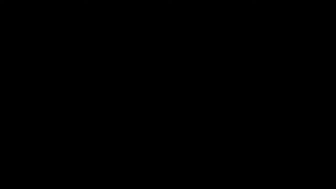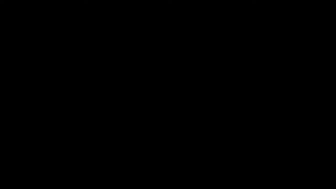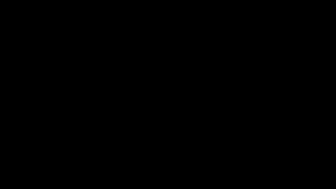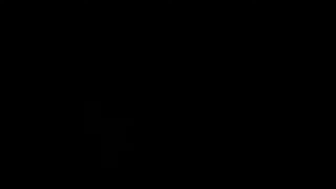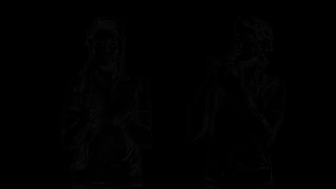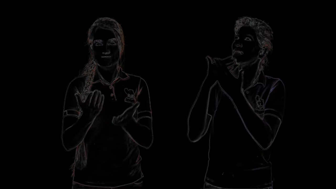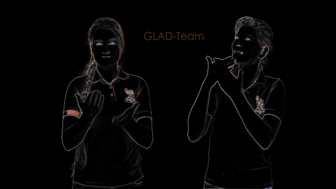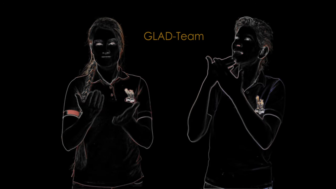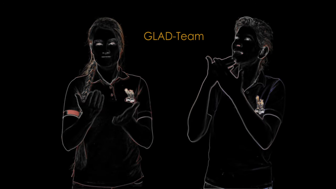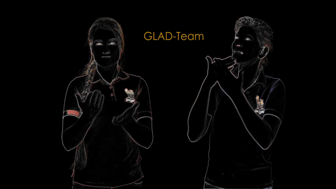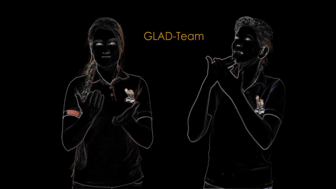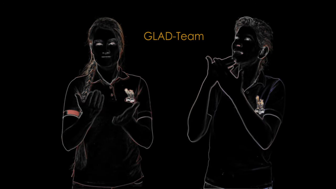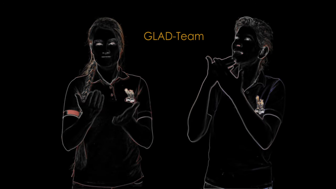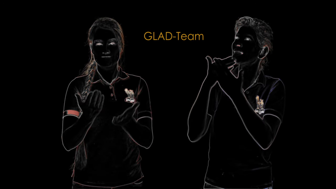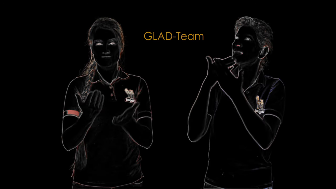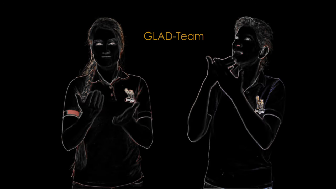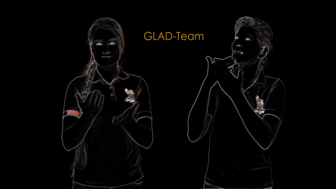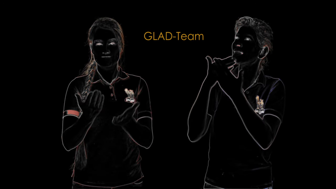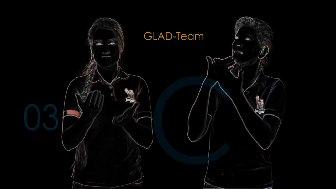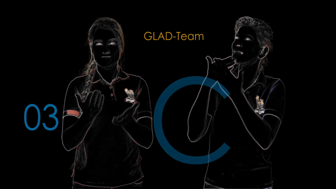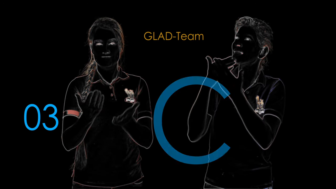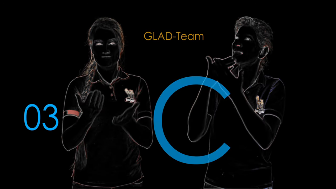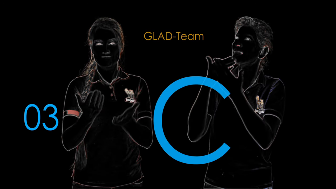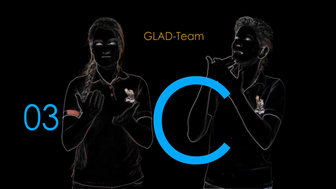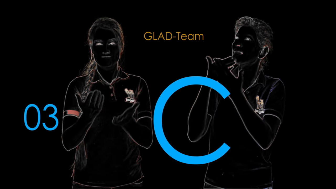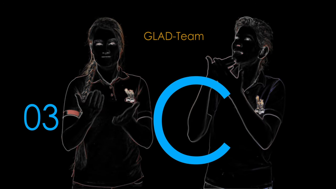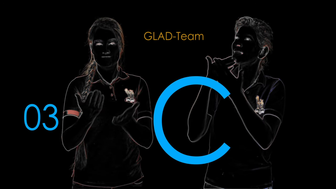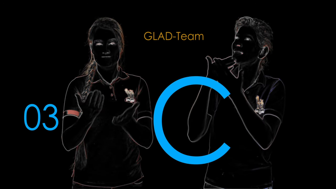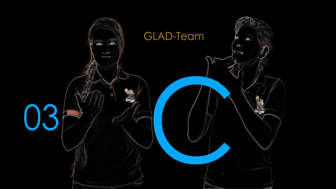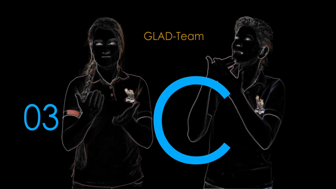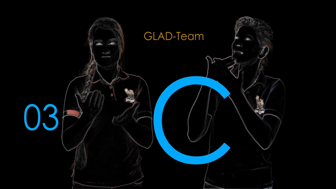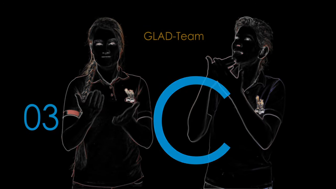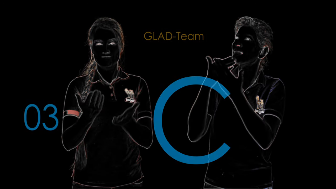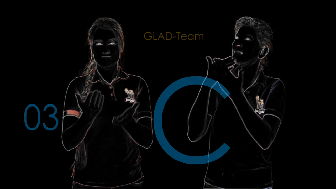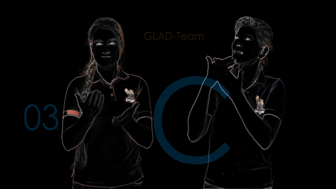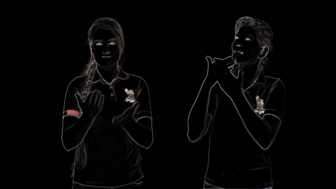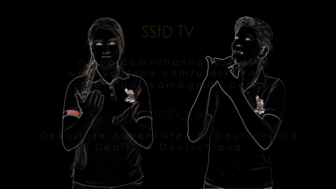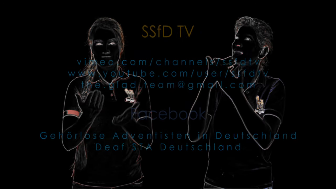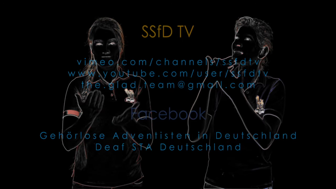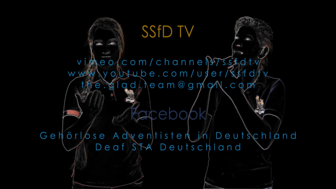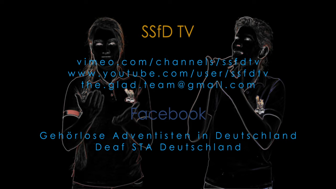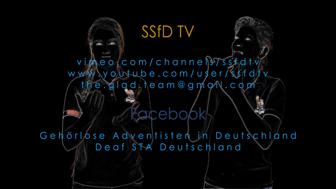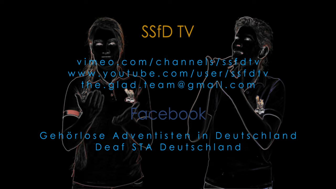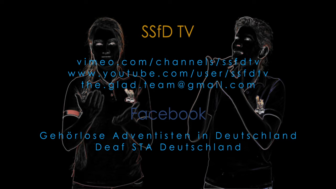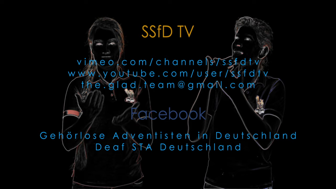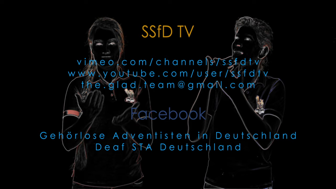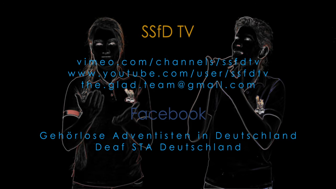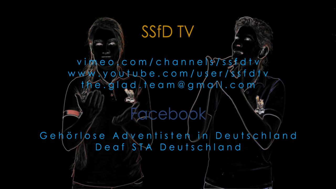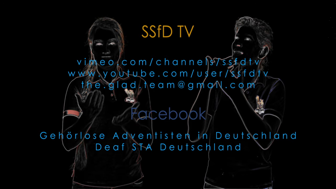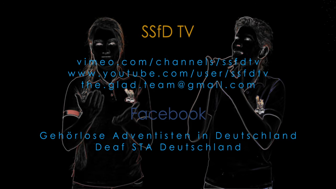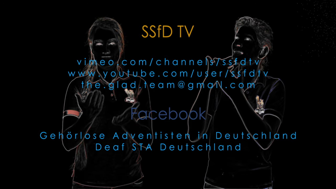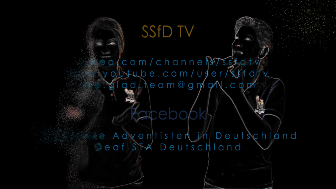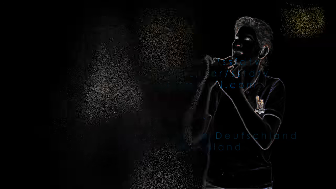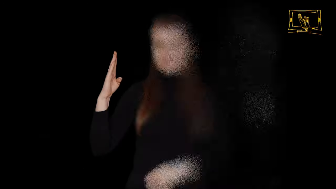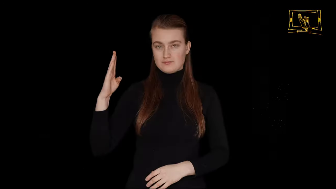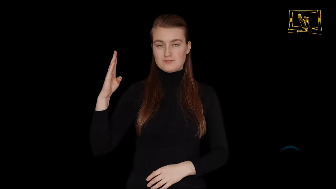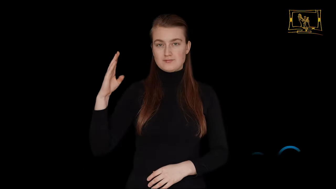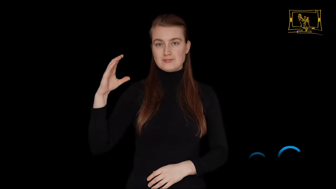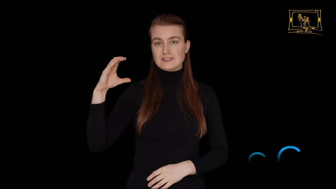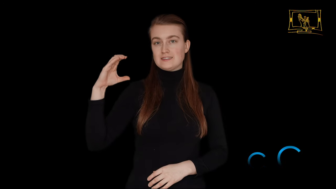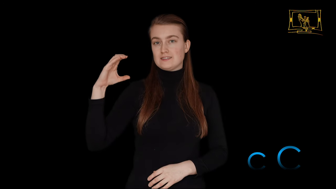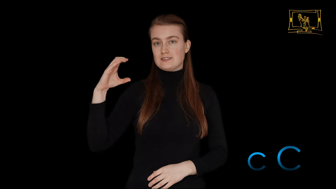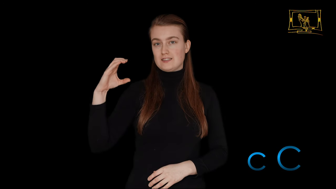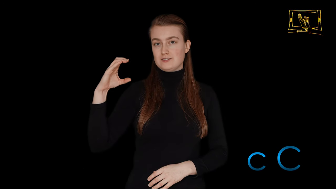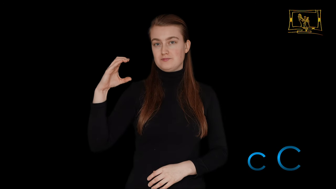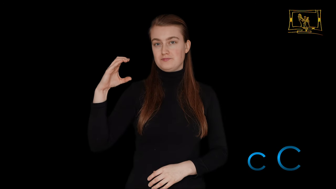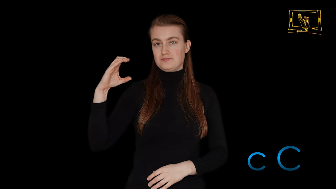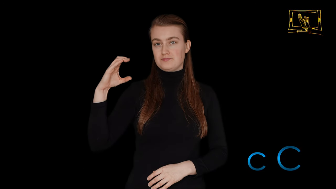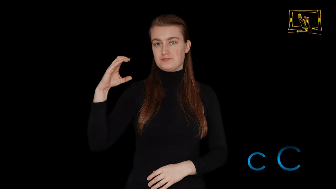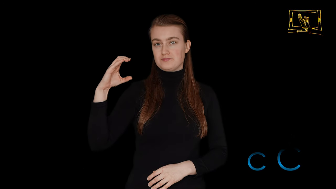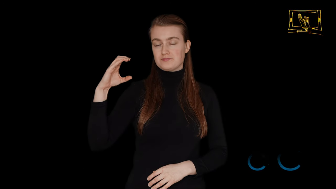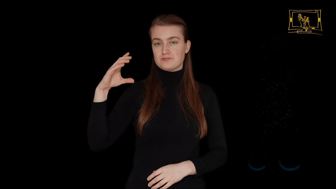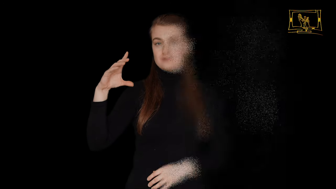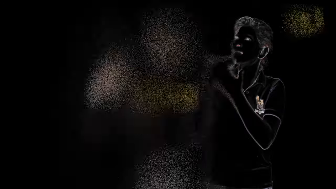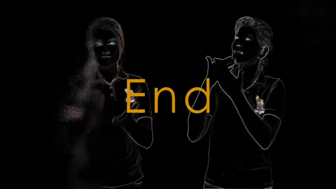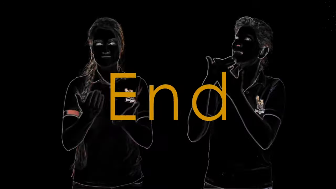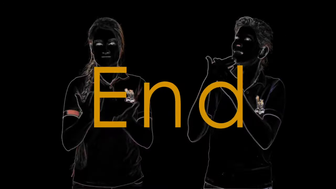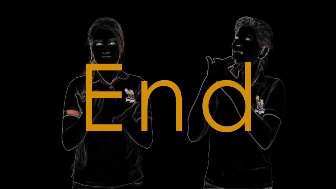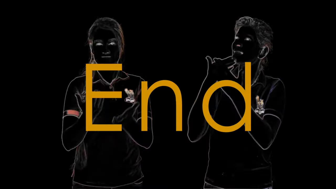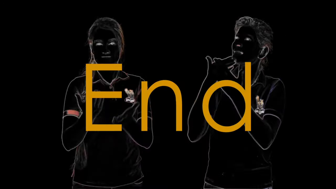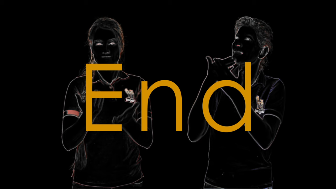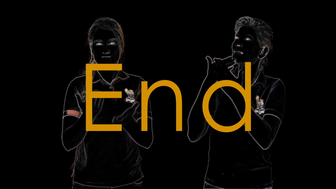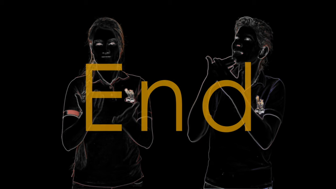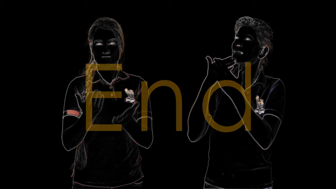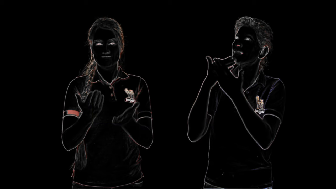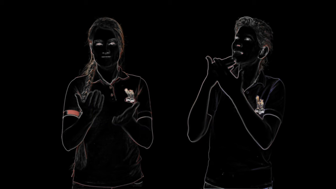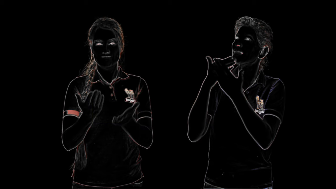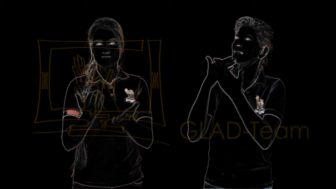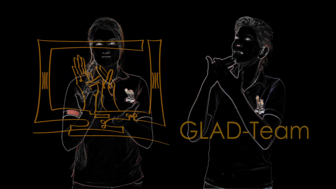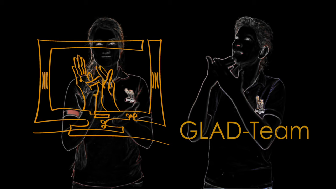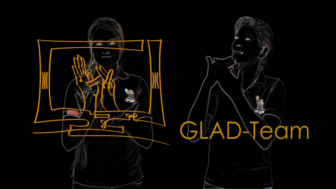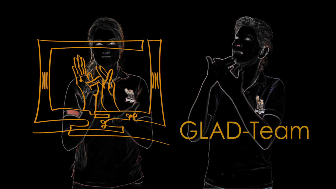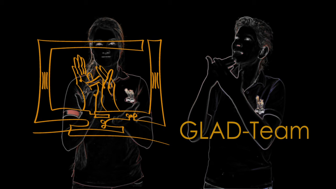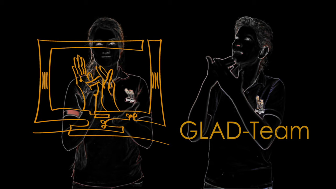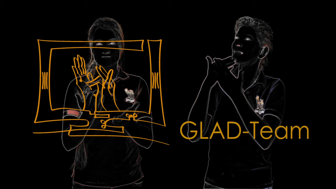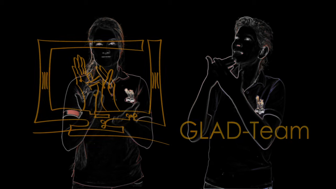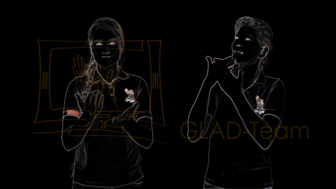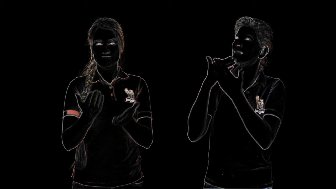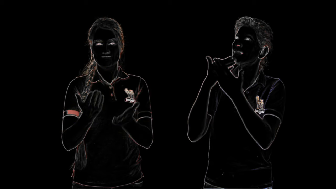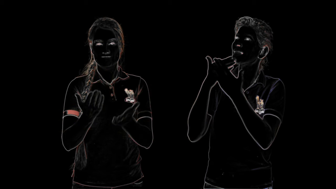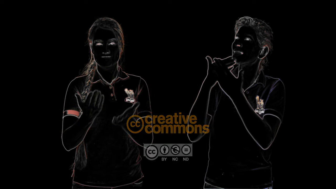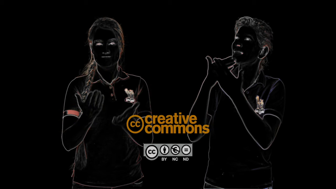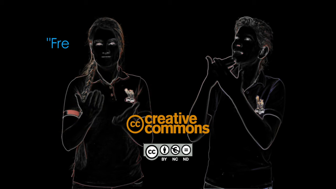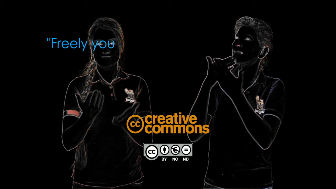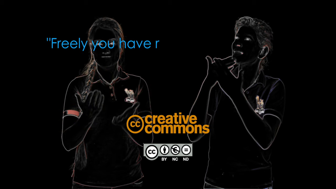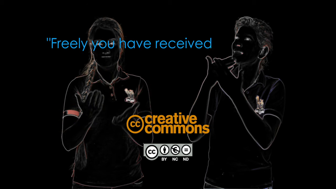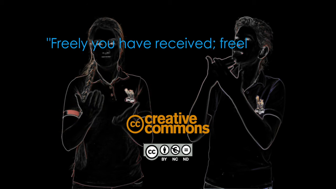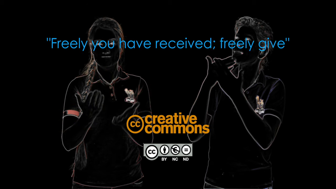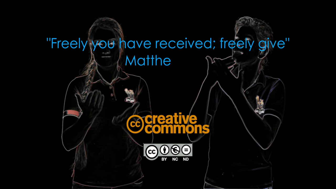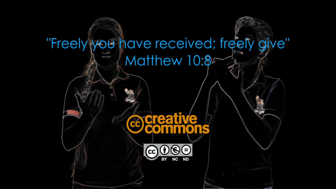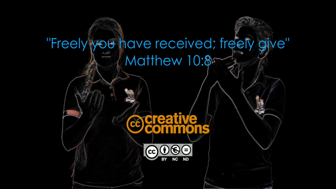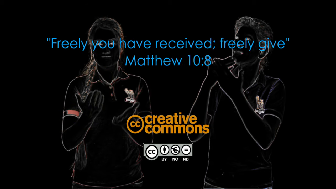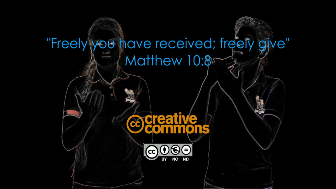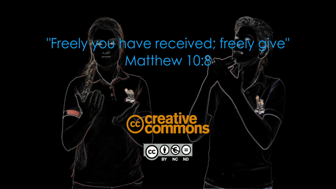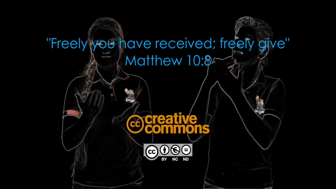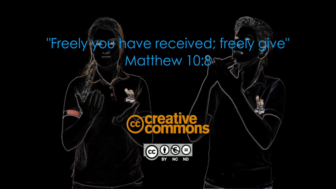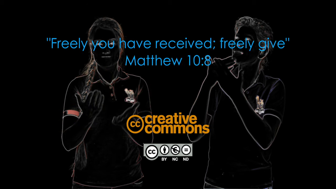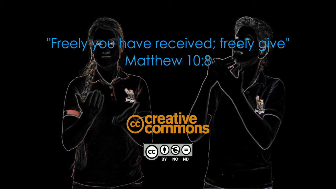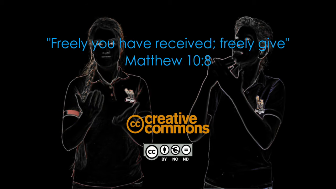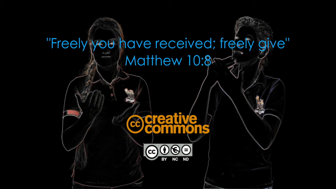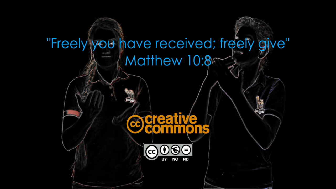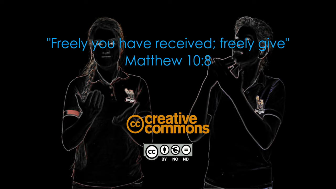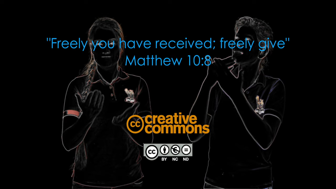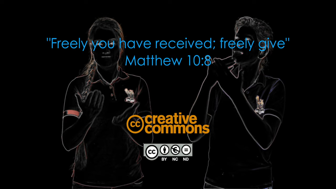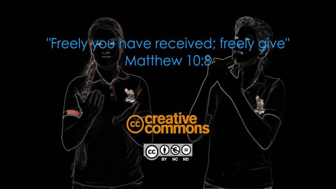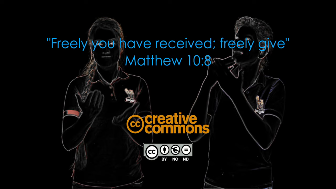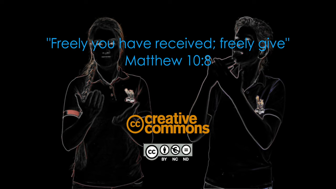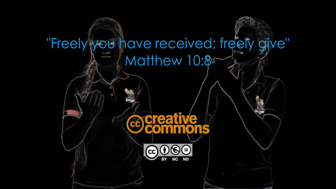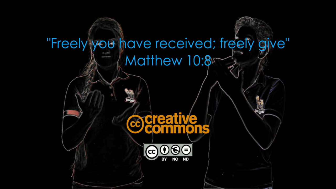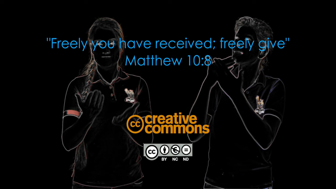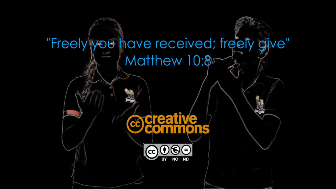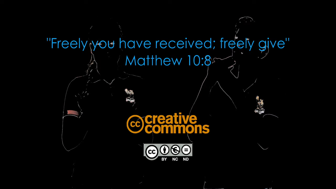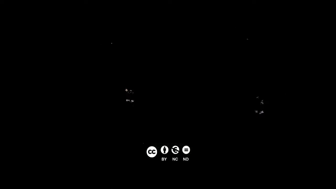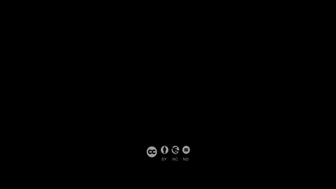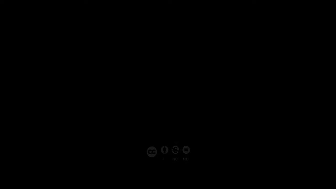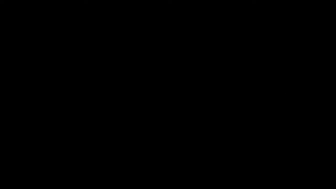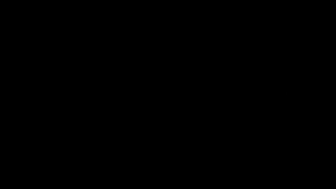C